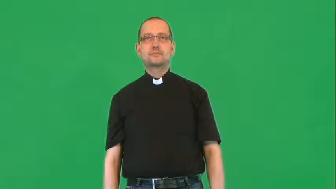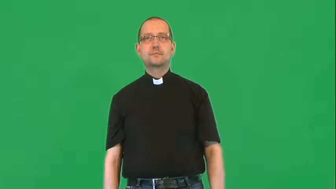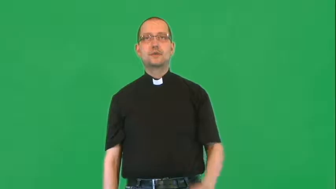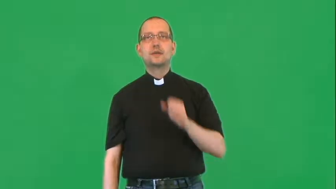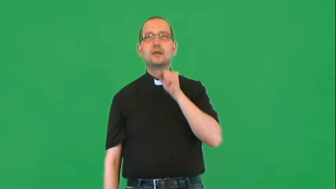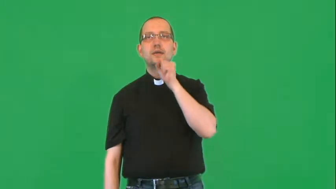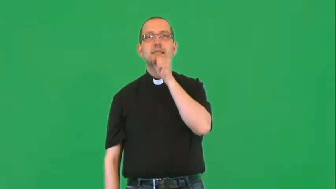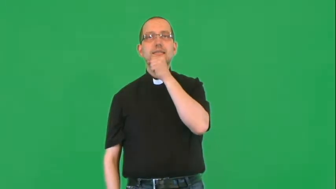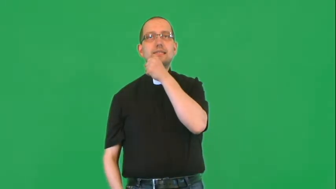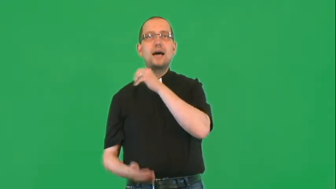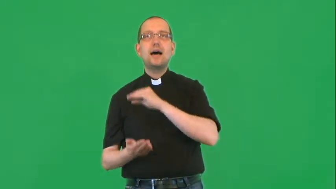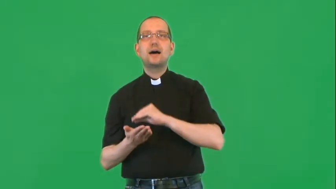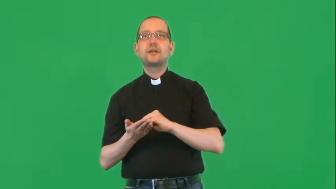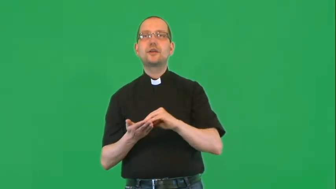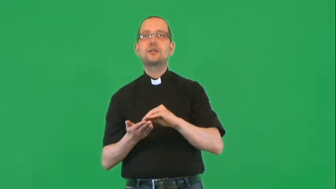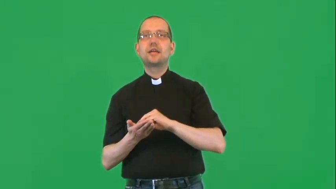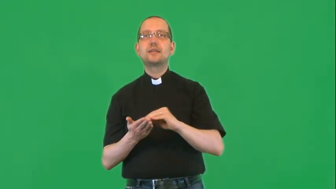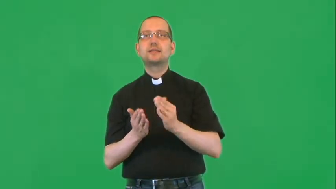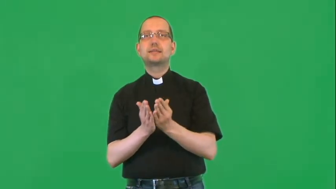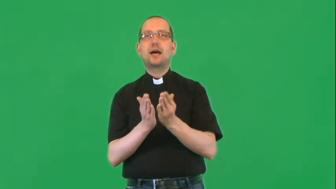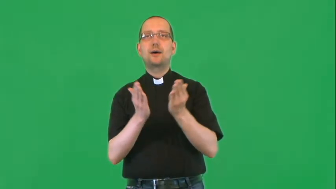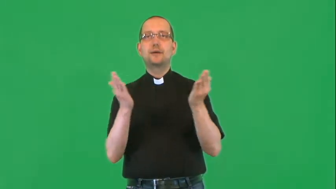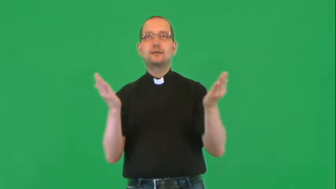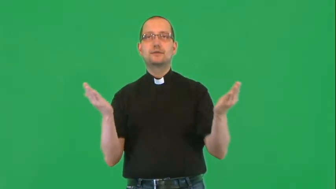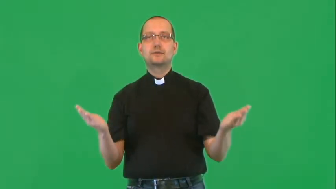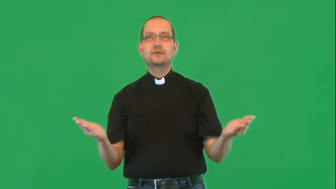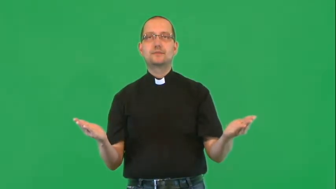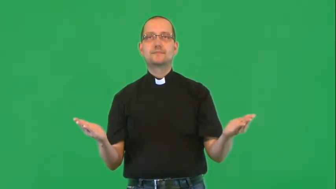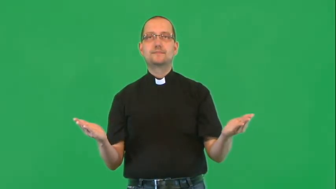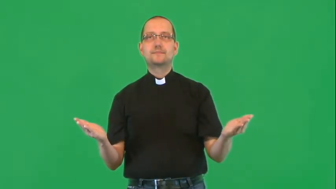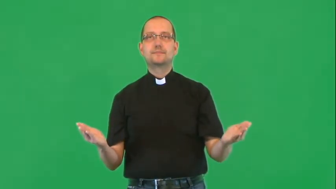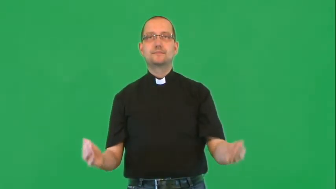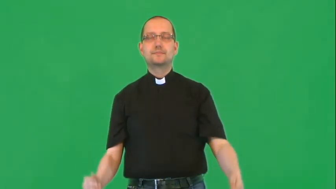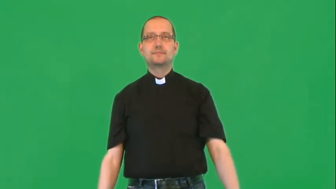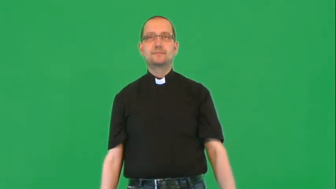Stary Testament